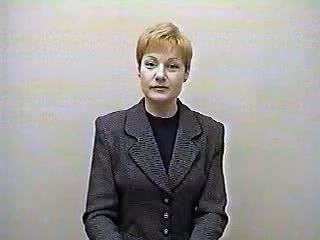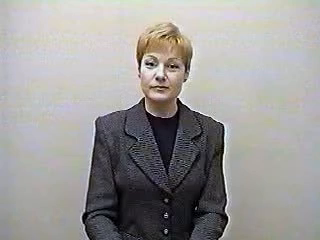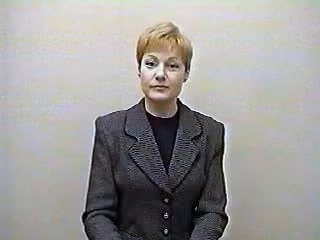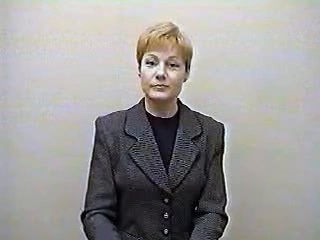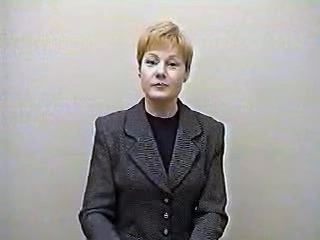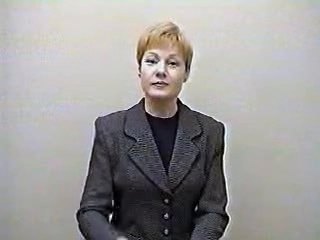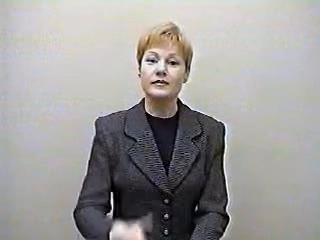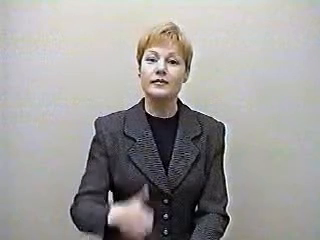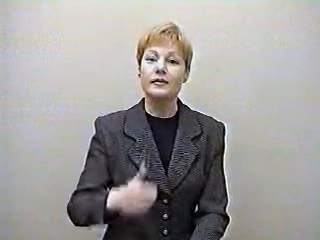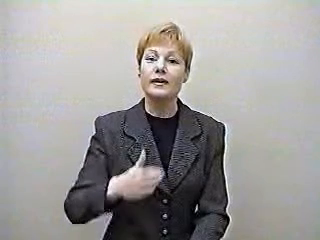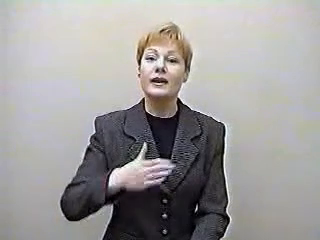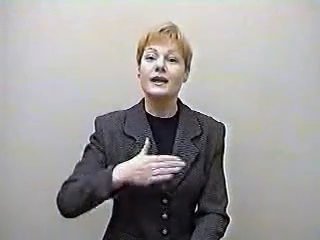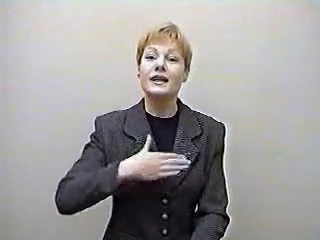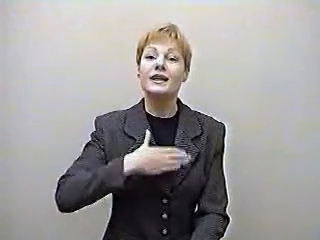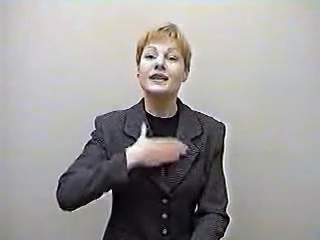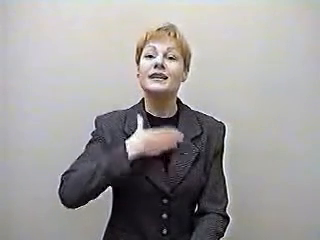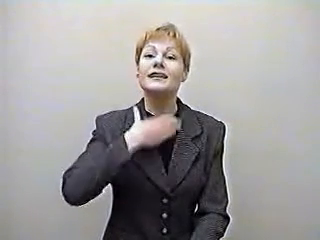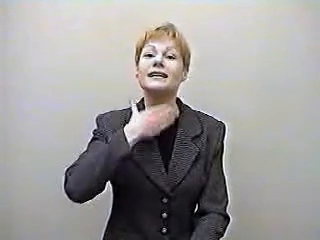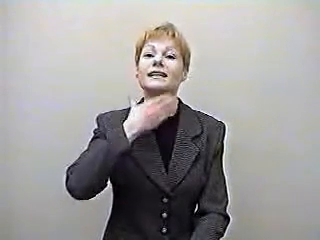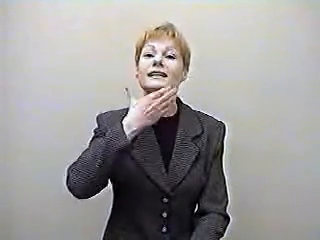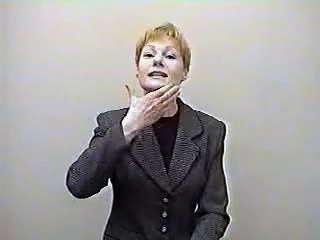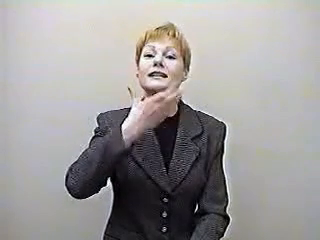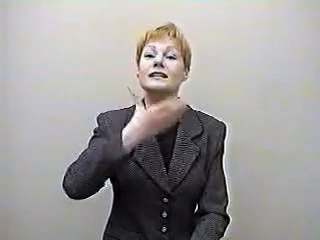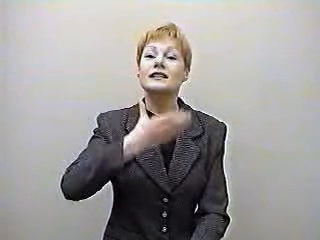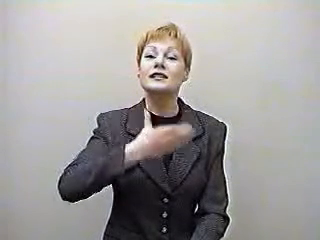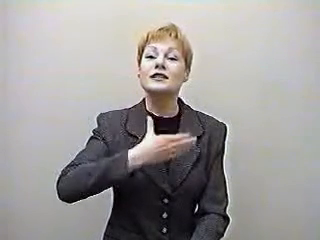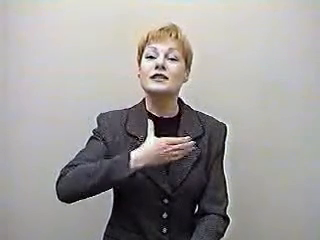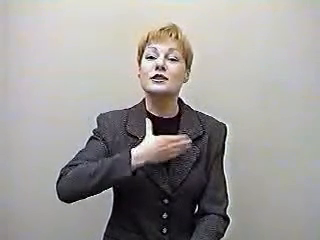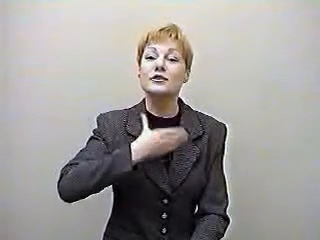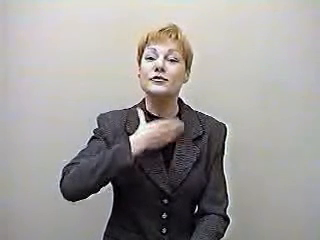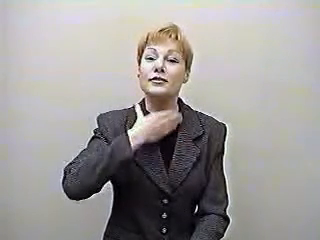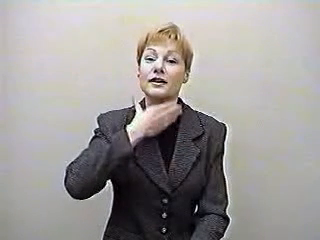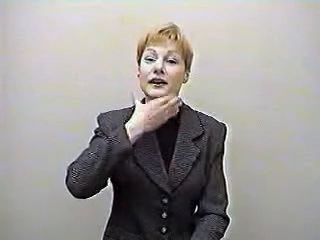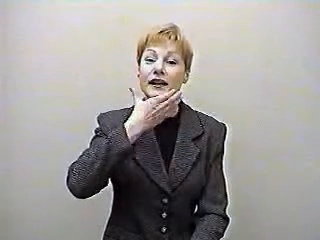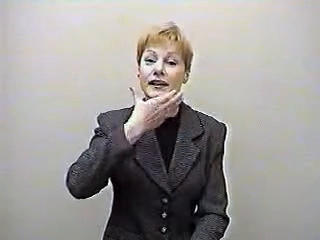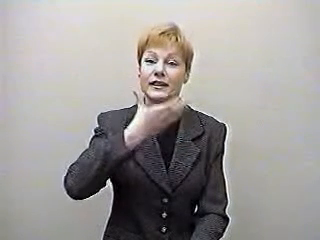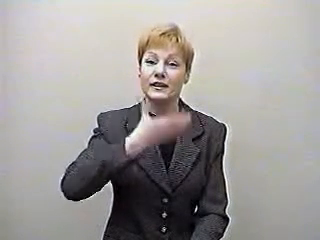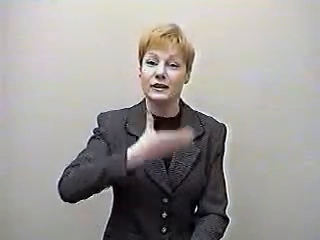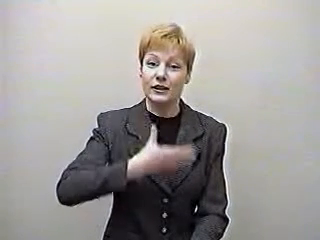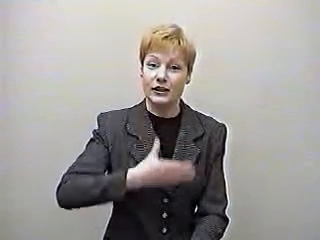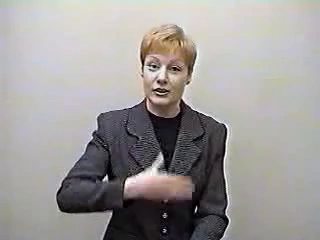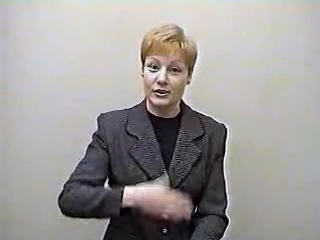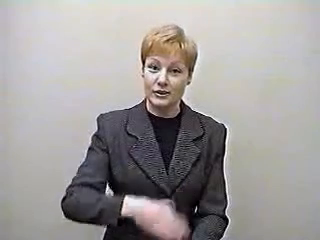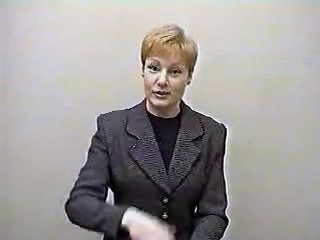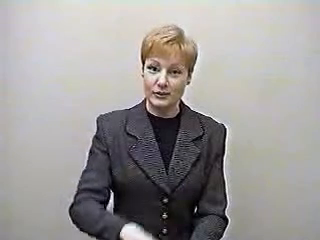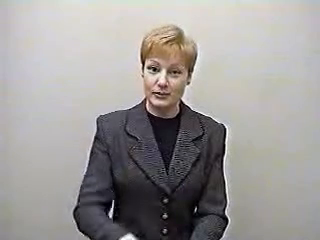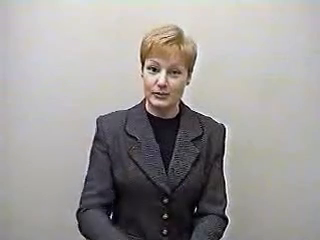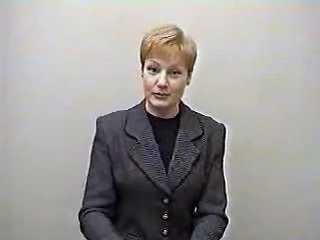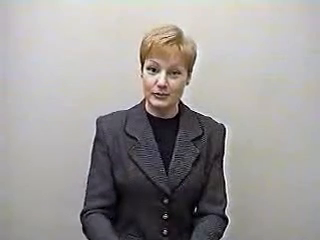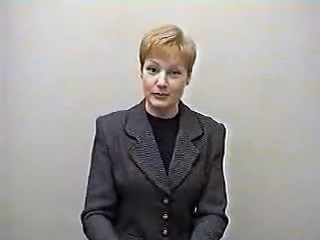свитер